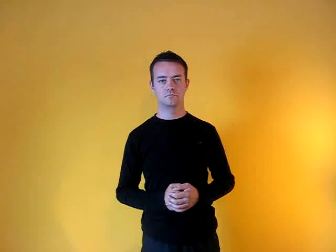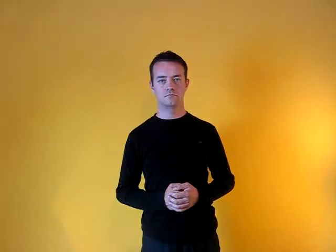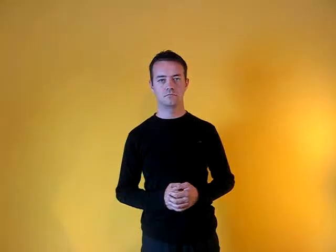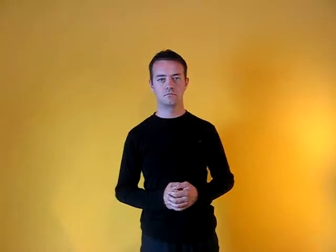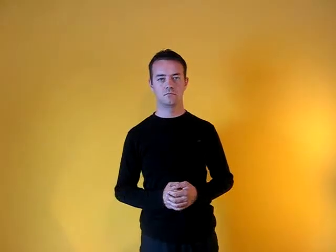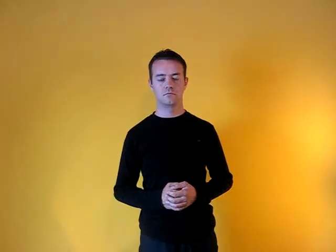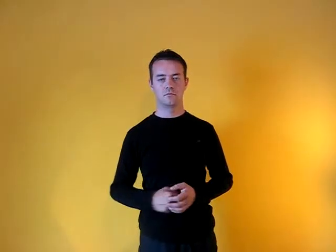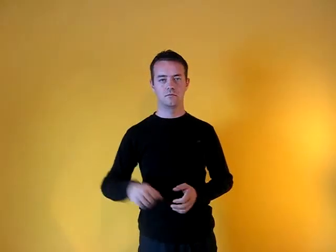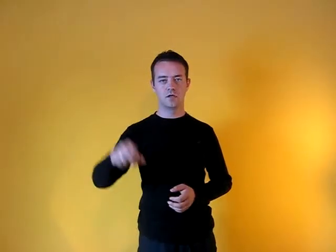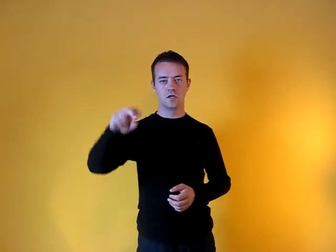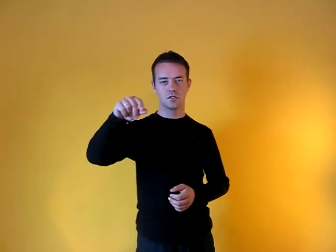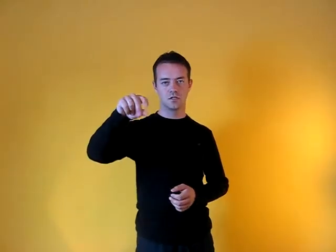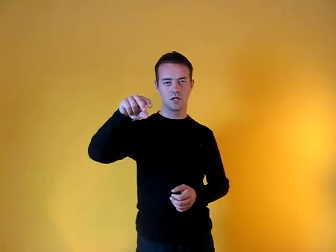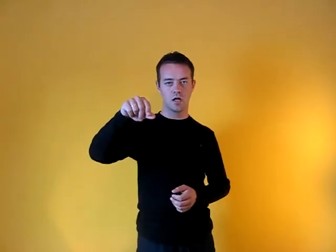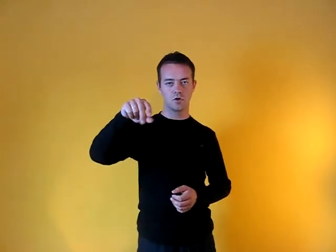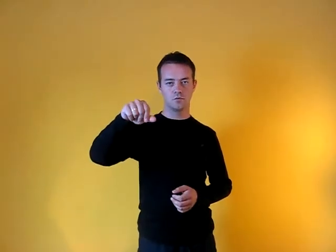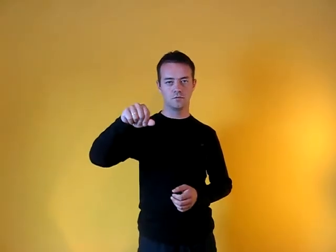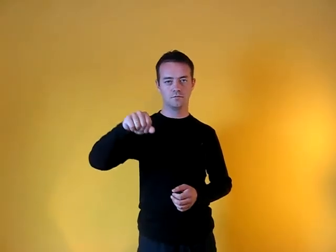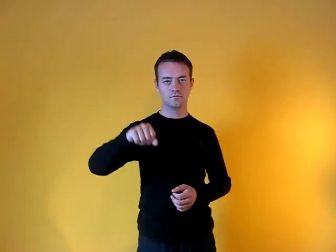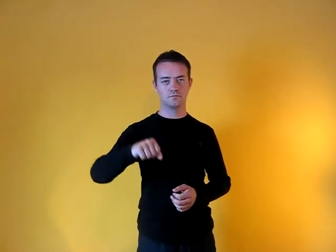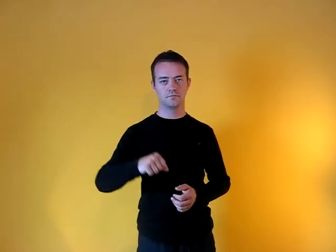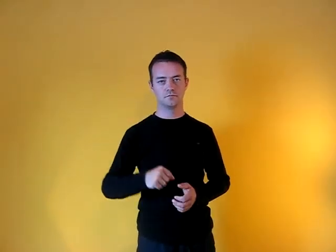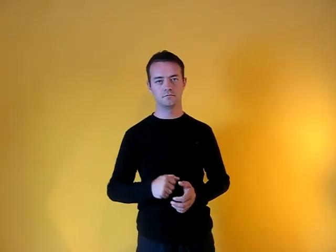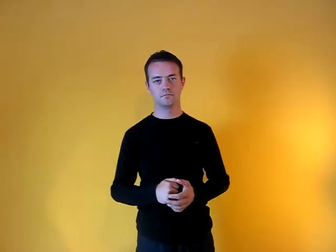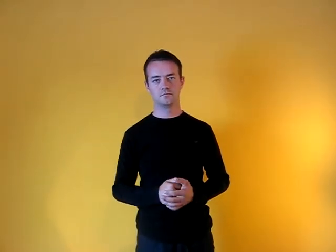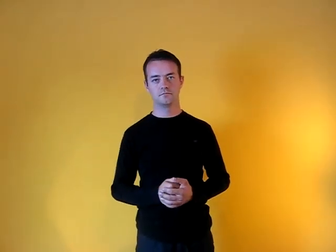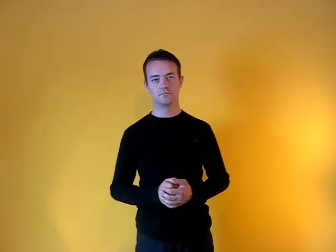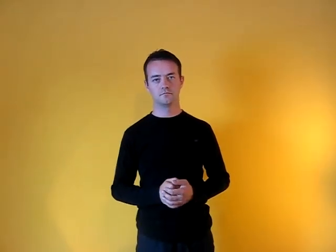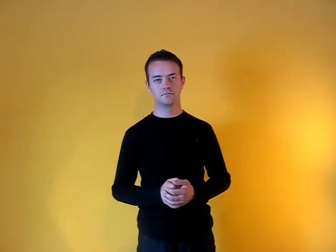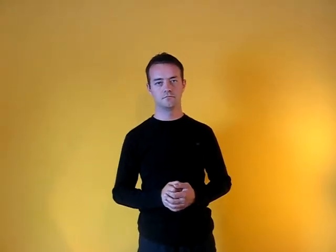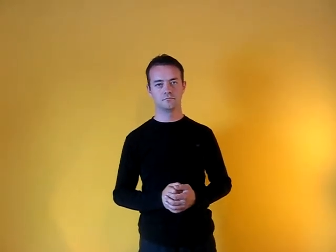slano